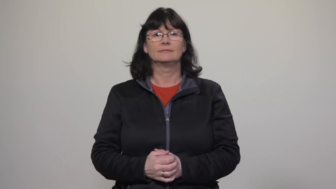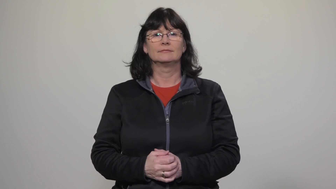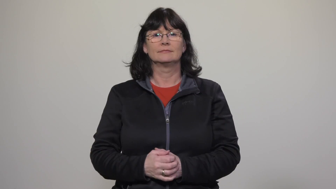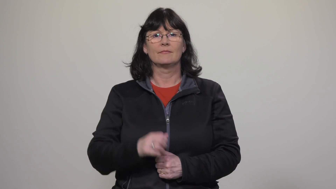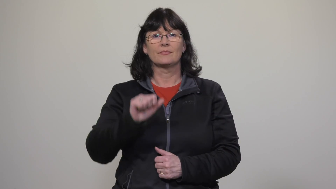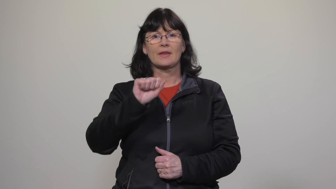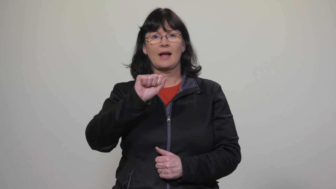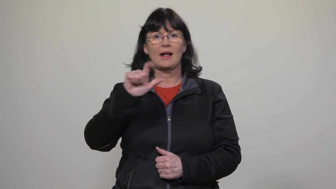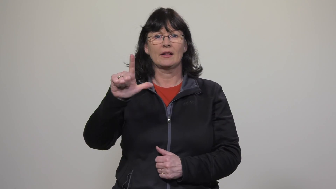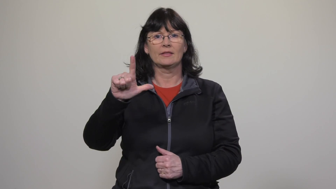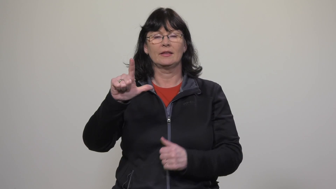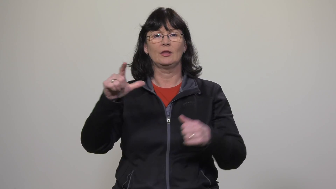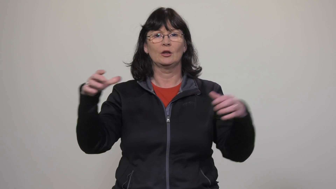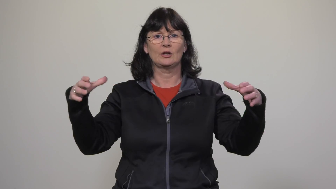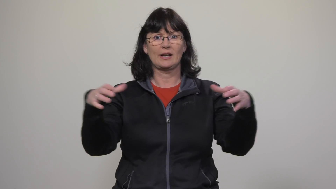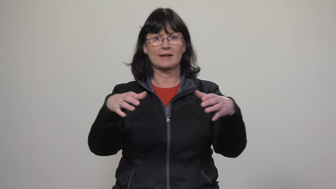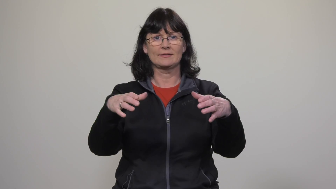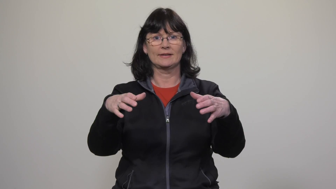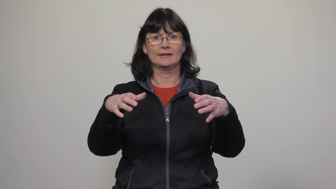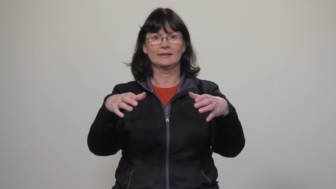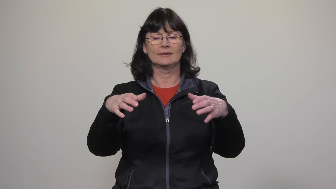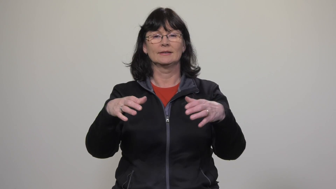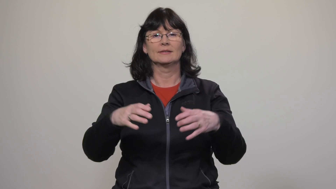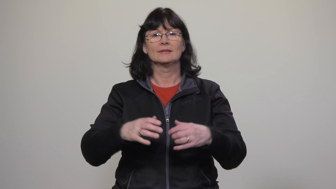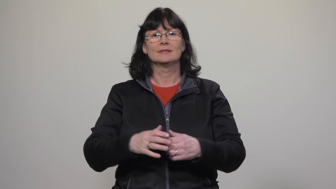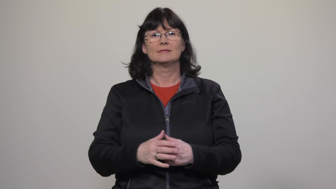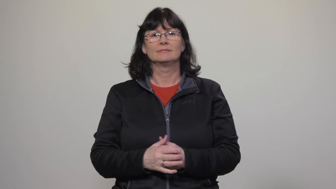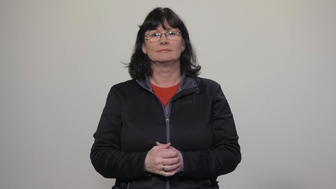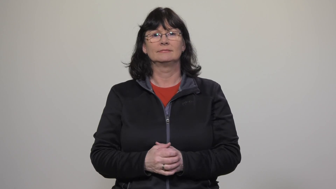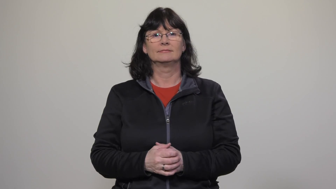Alþýðuhreyfingin